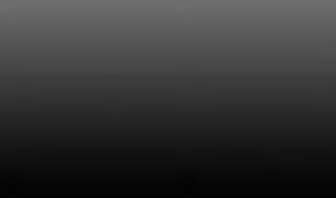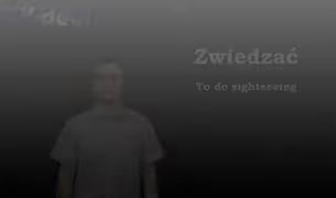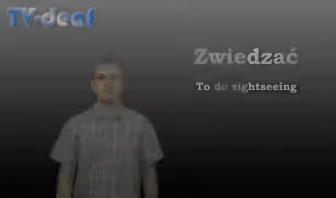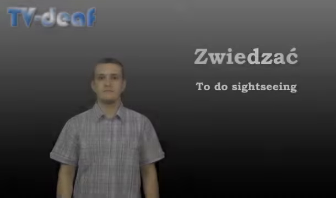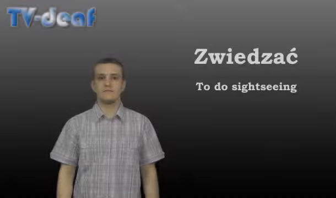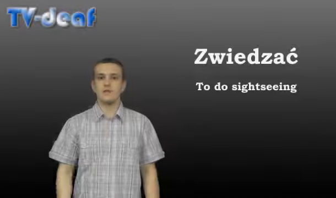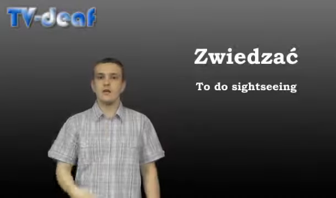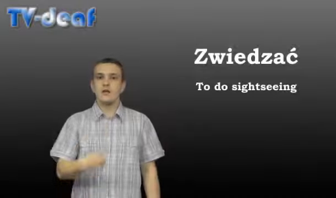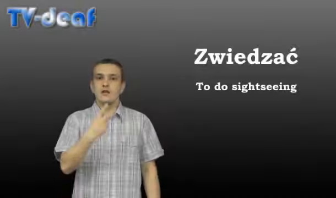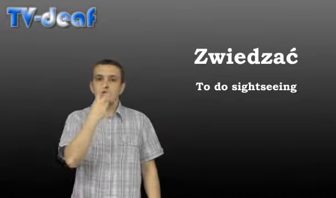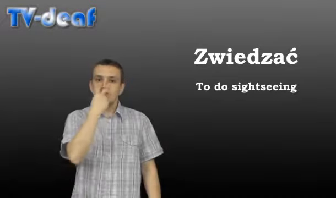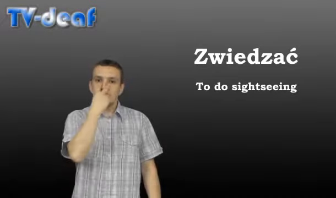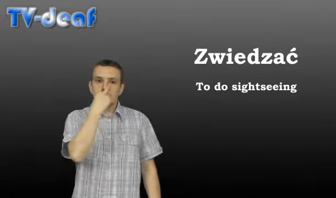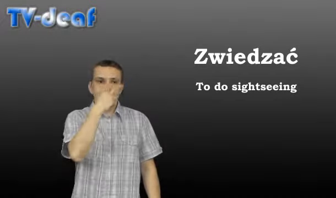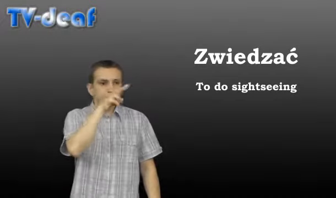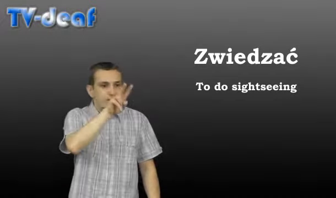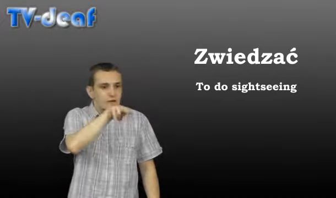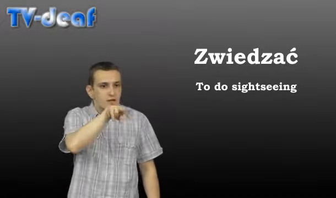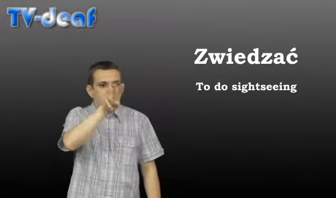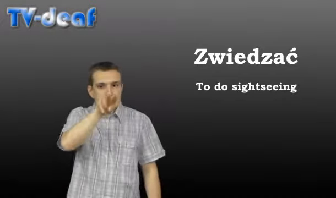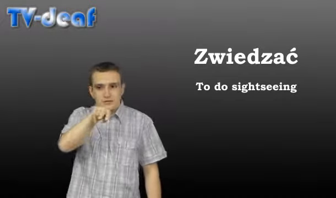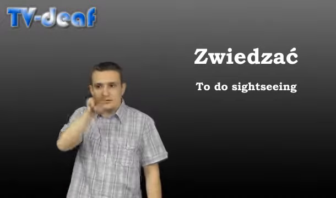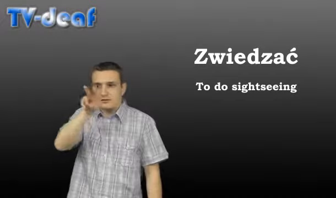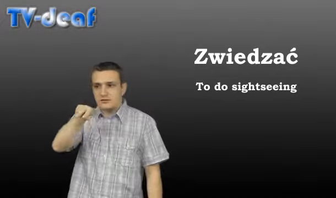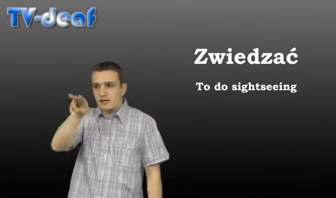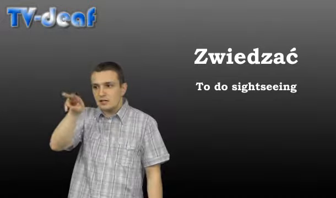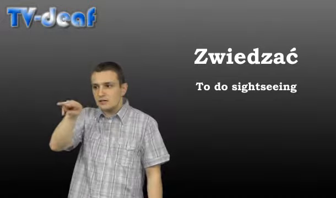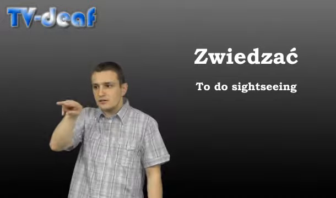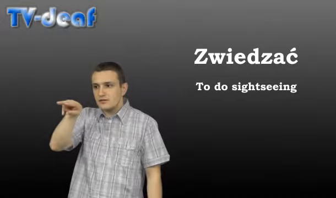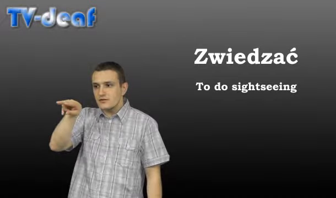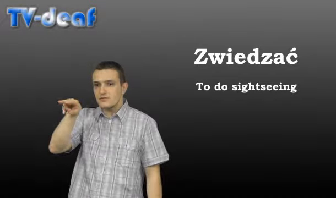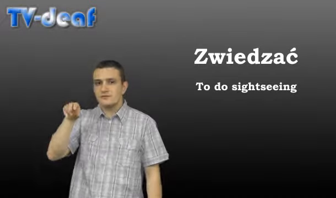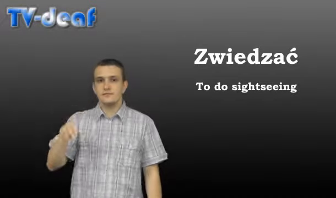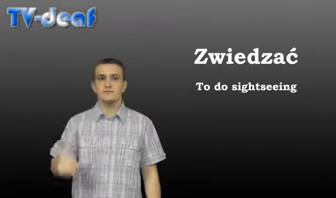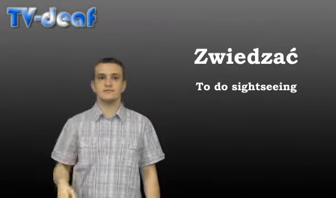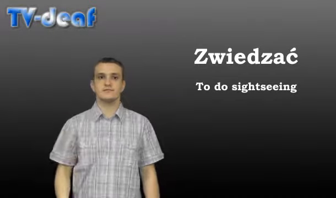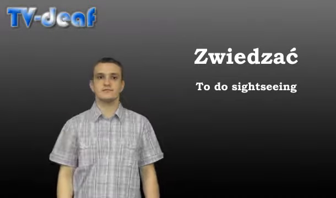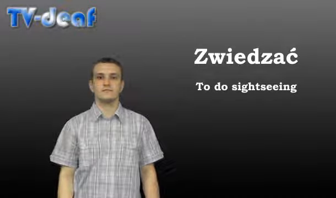Zwiedzać